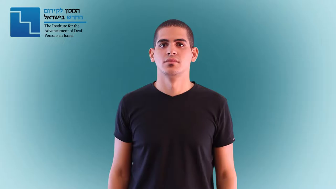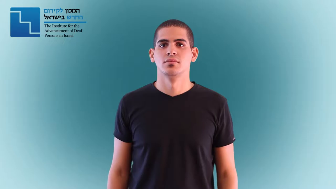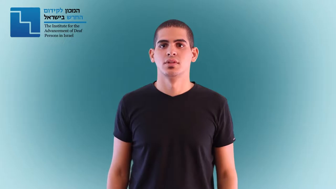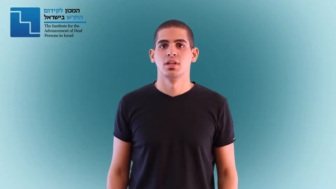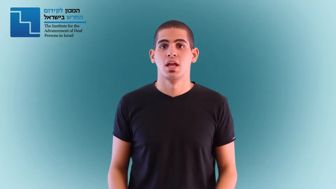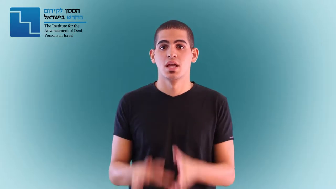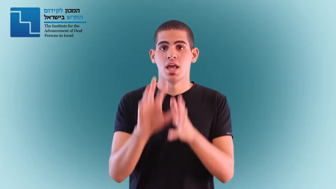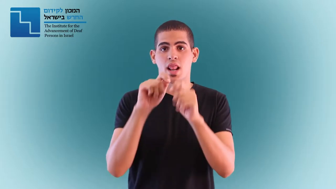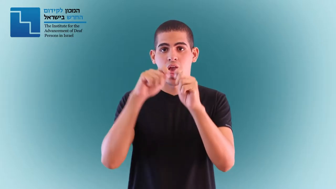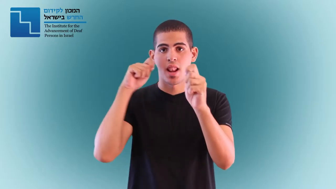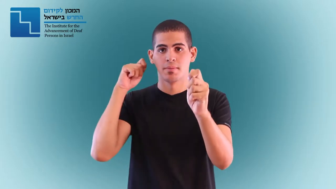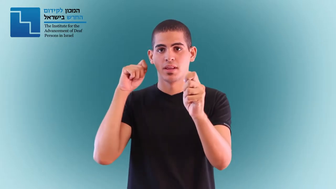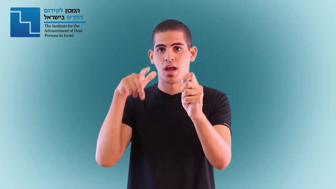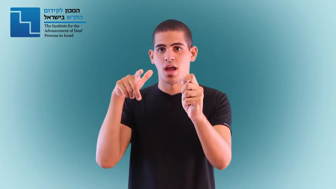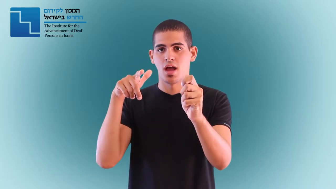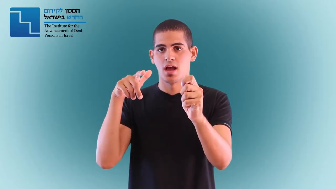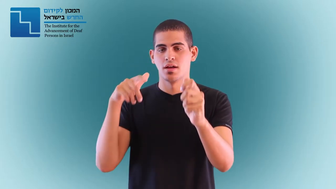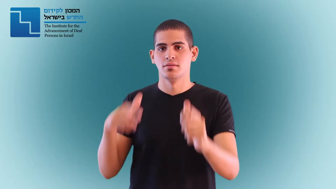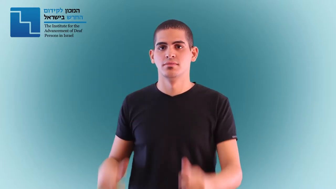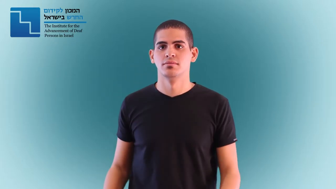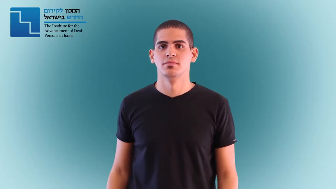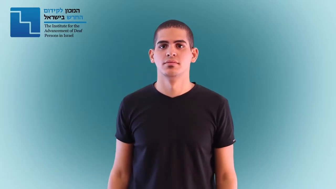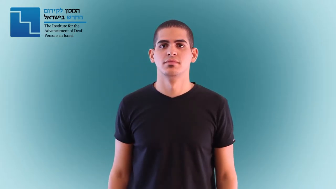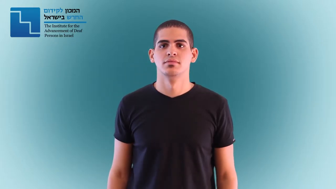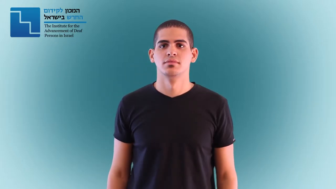קליעה למטרה